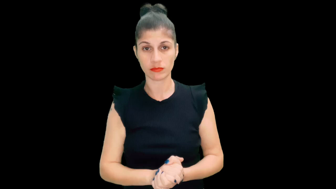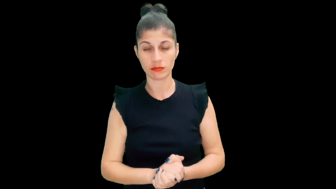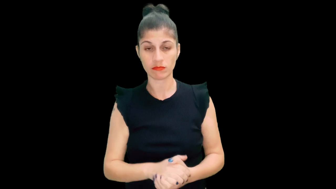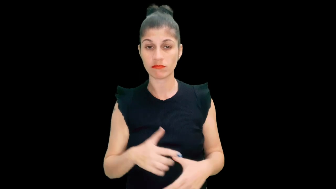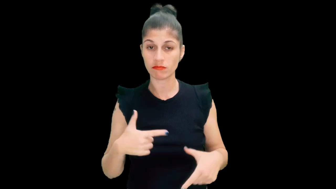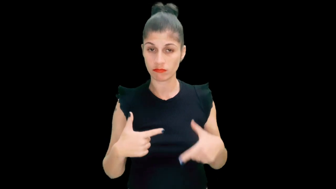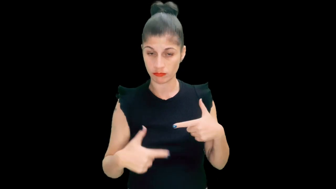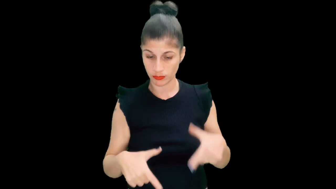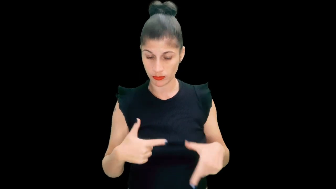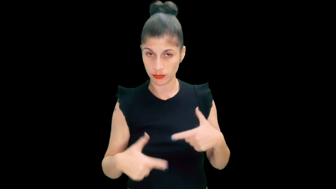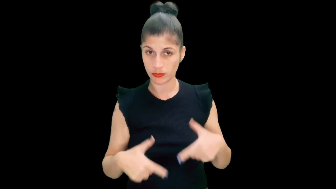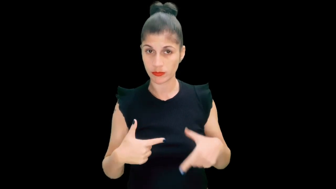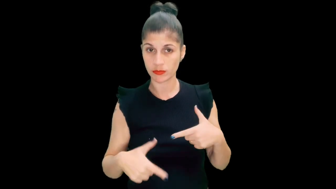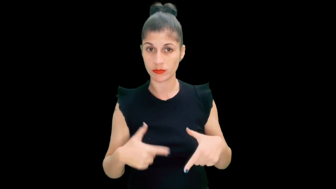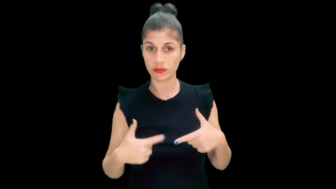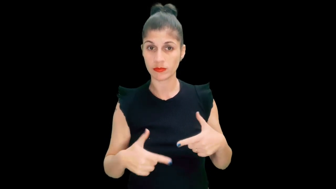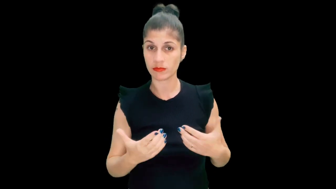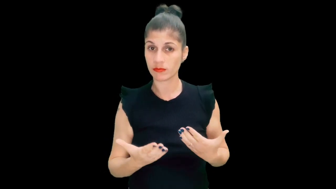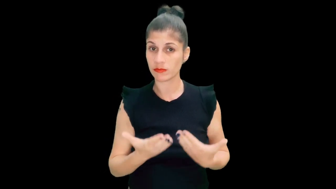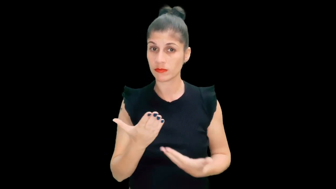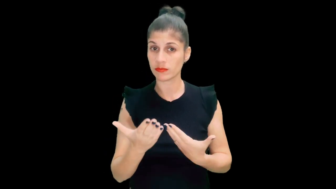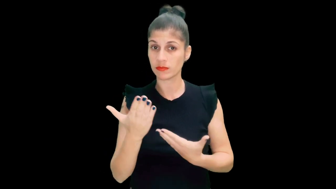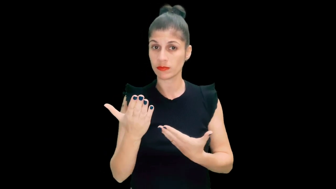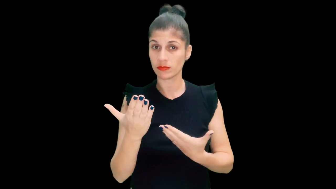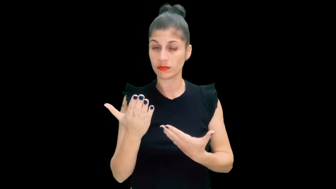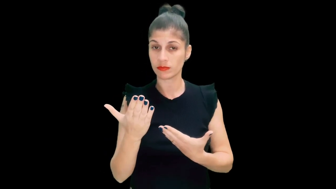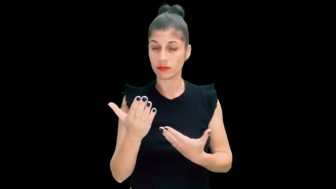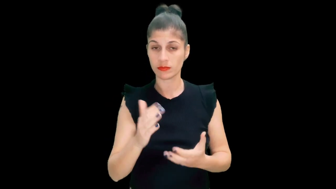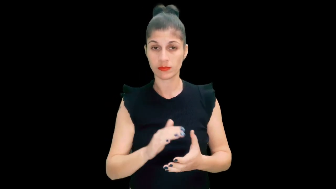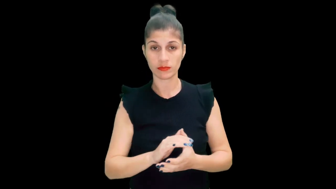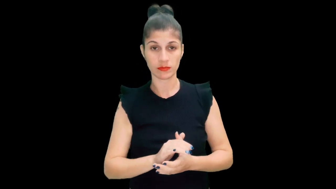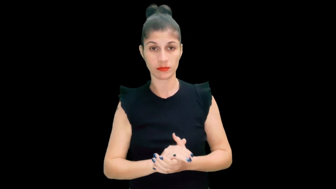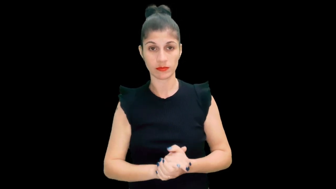SERVIÇO